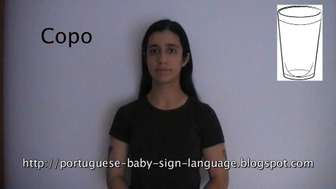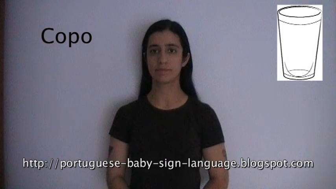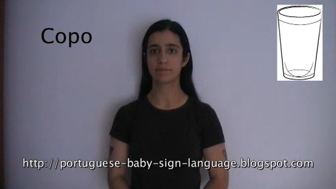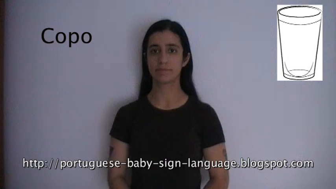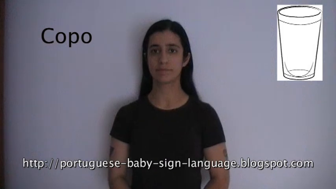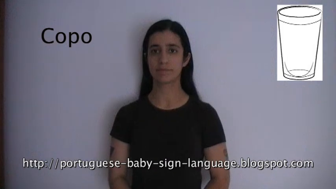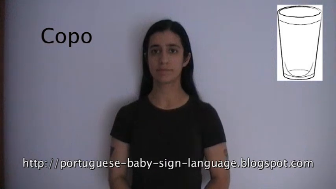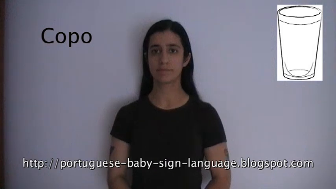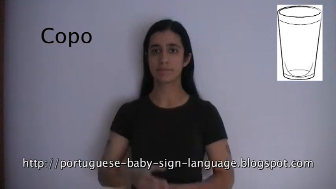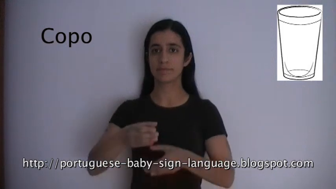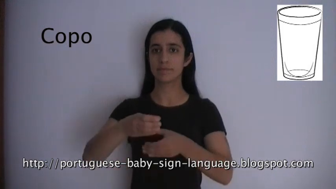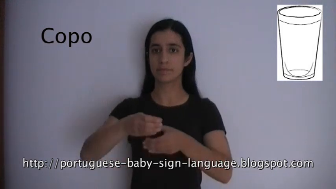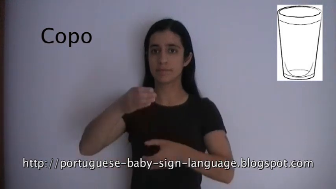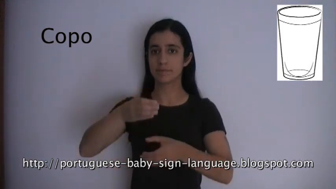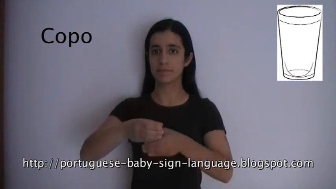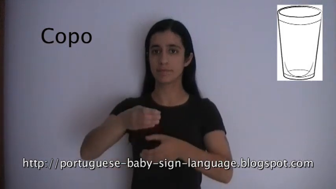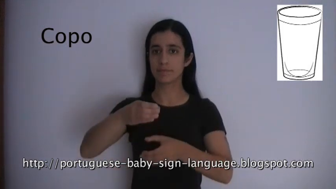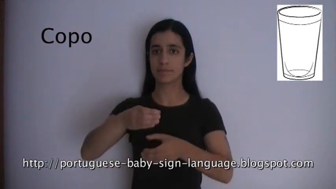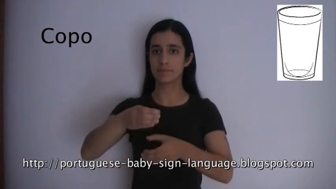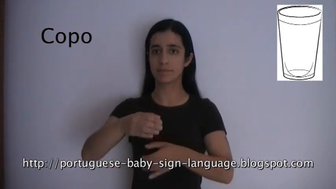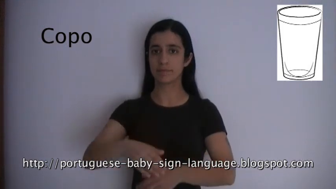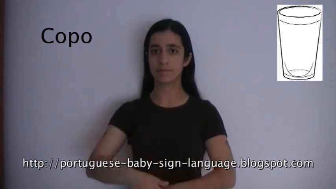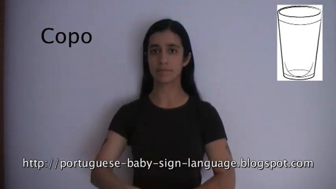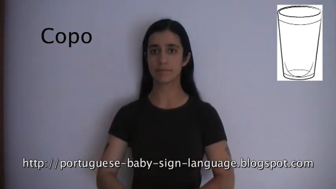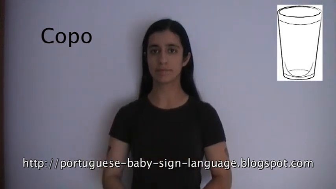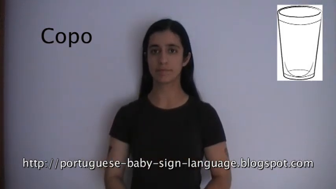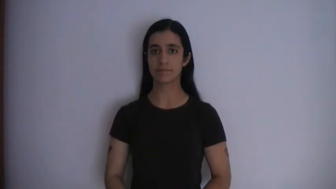copo